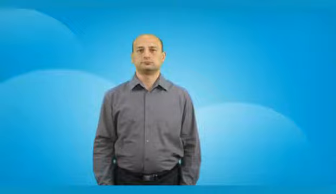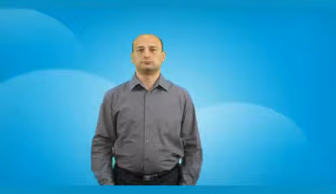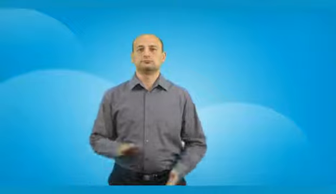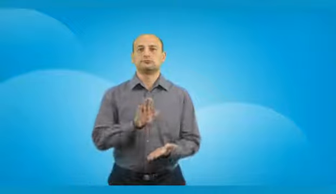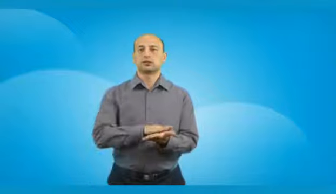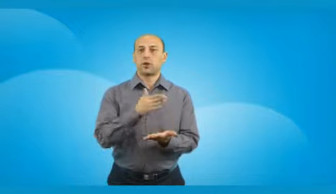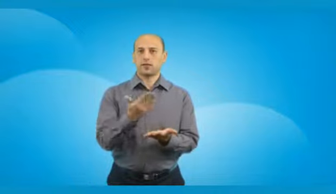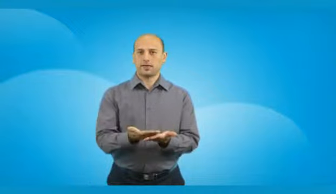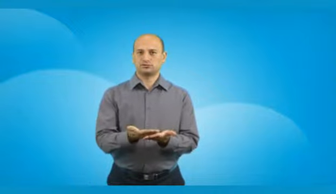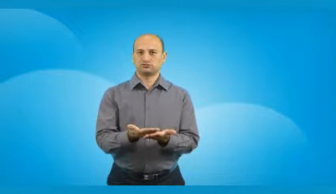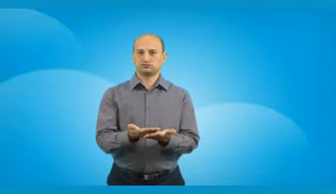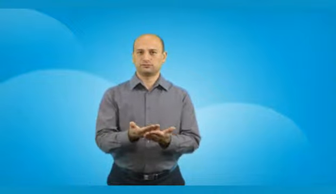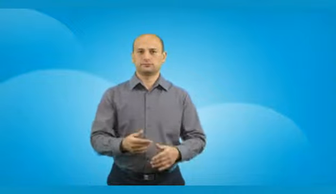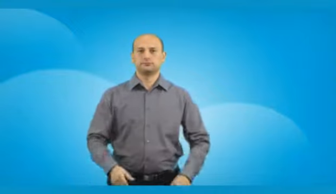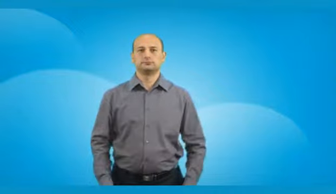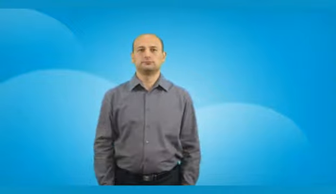Tolmács